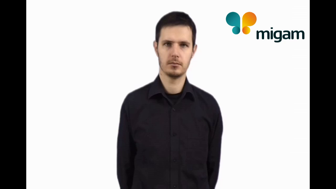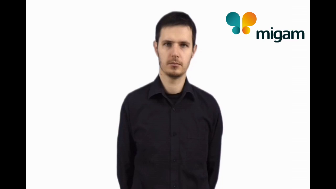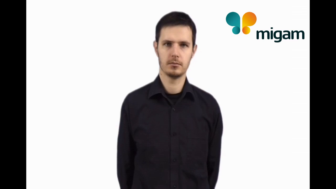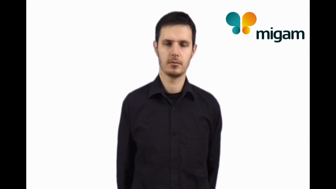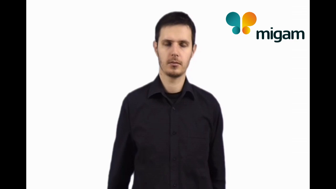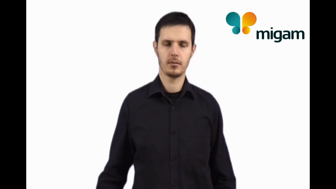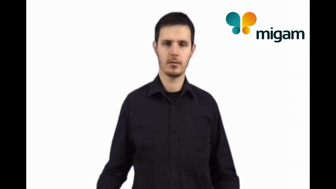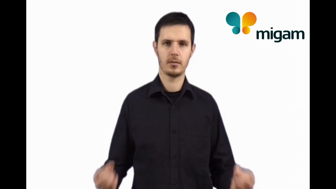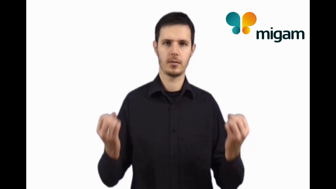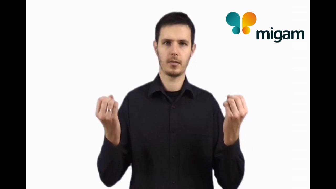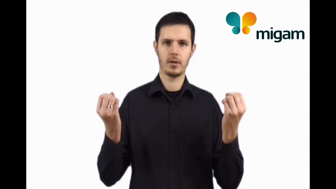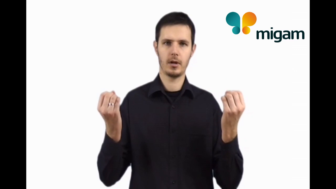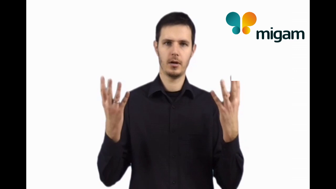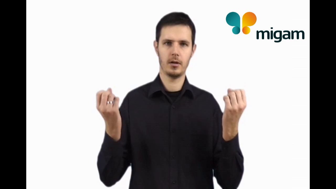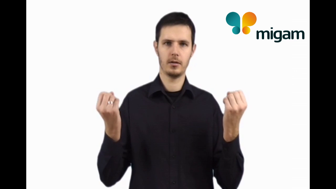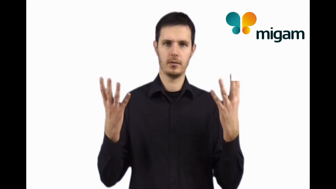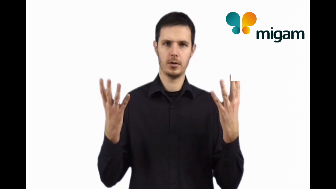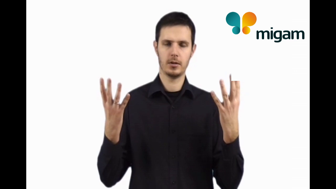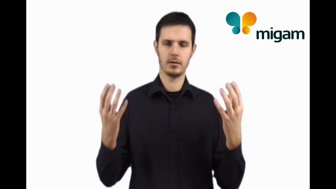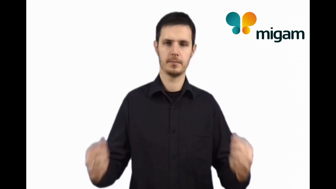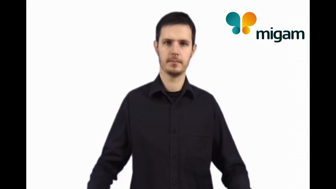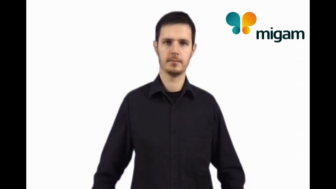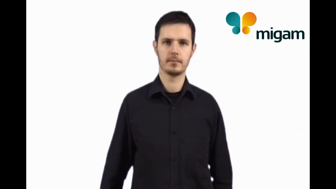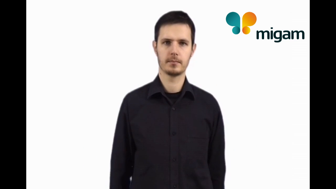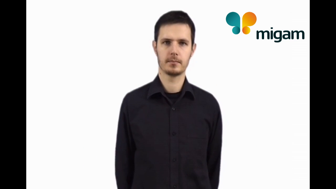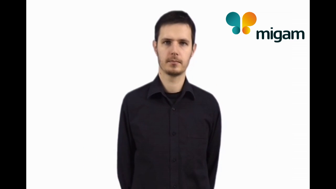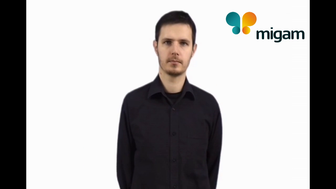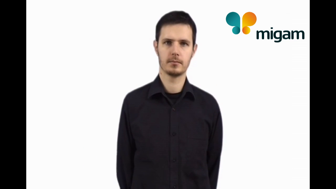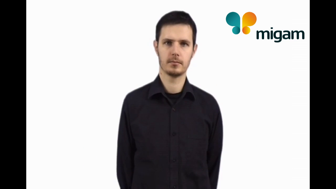ADWOKAT